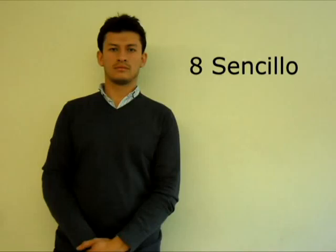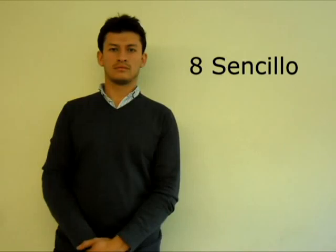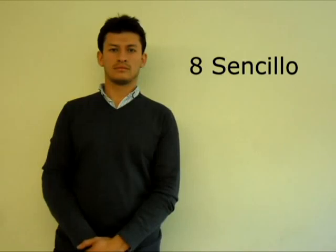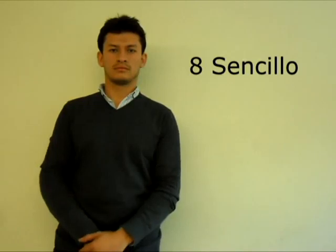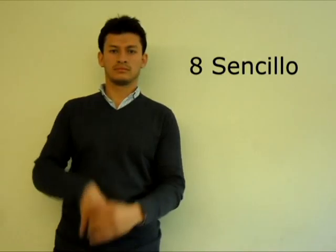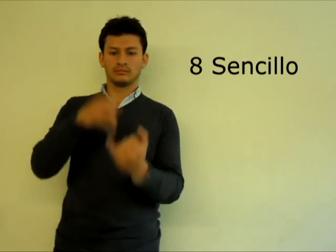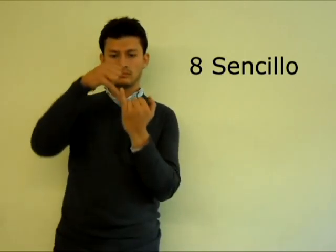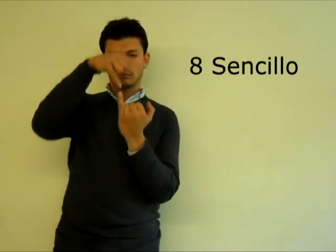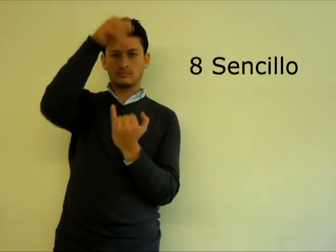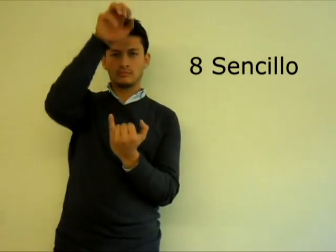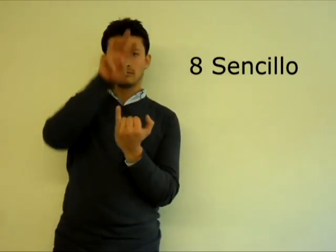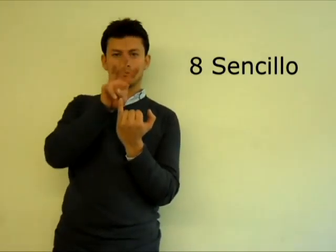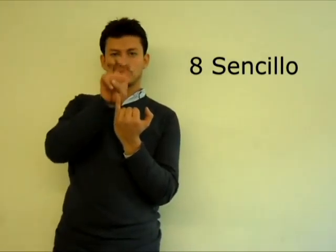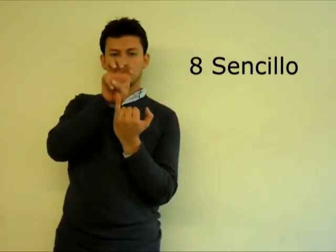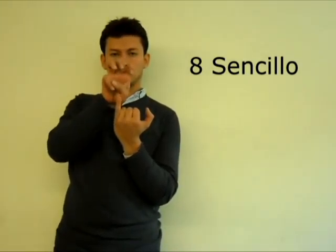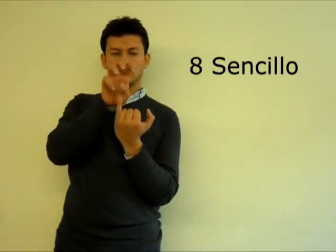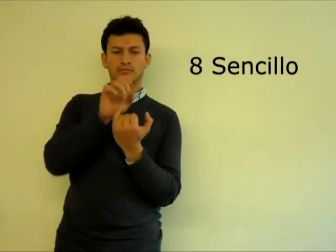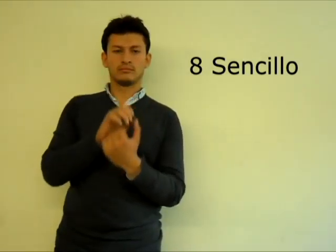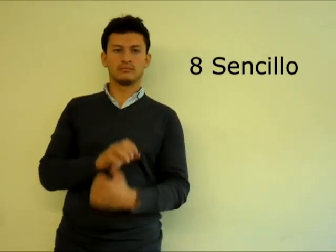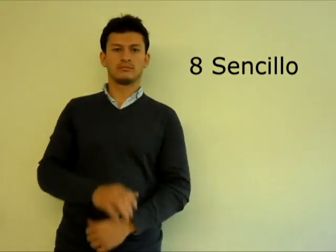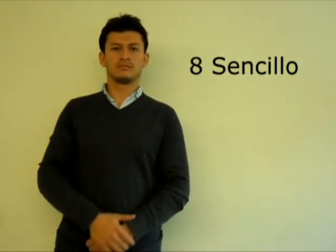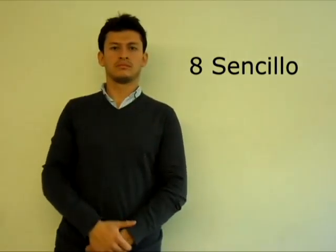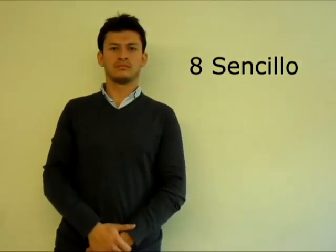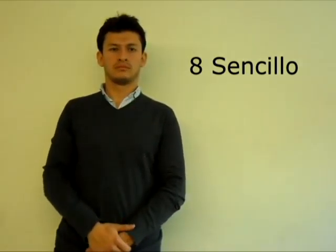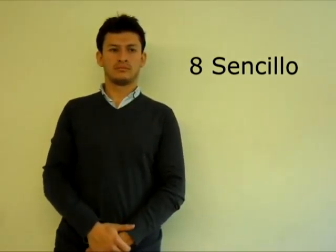8 Sencillo